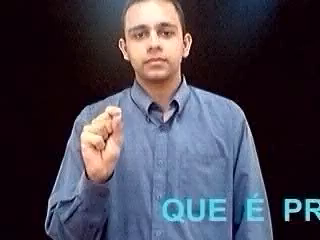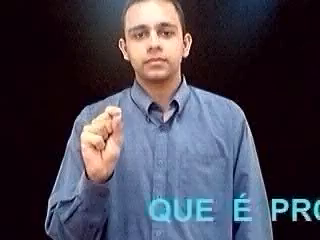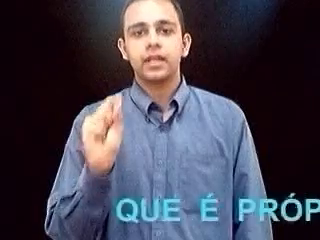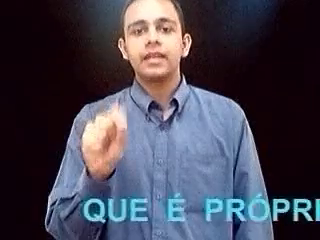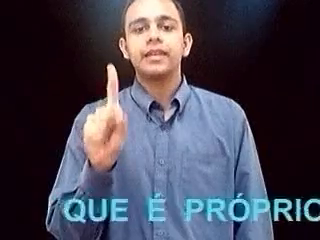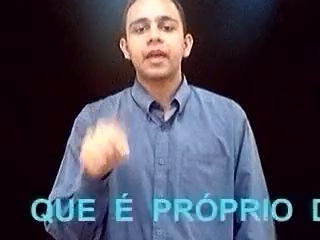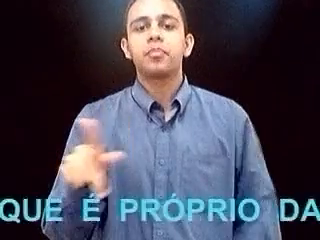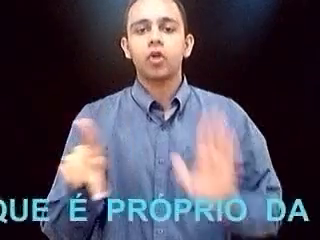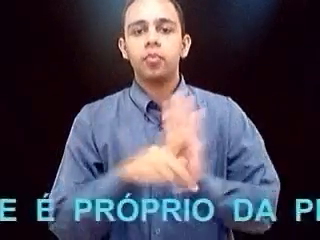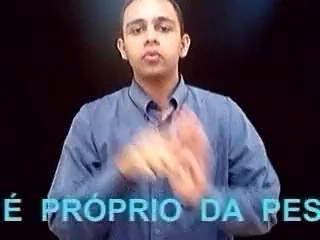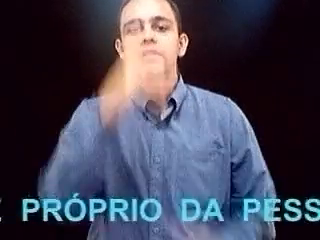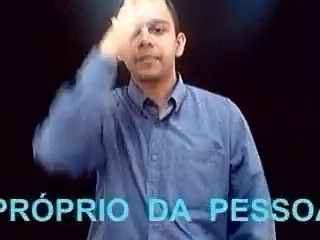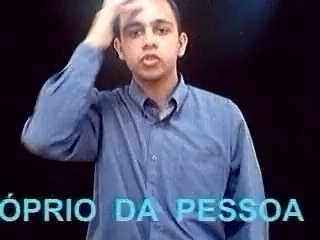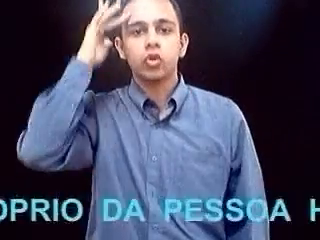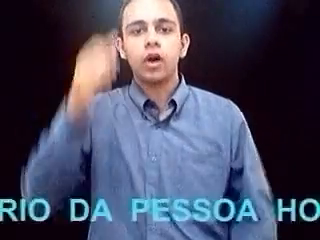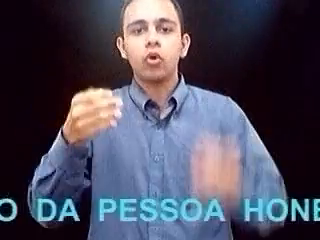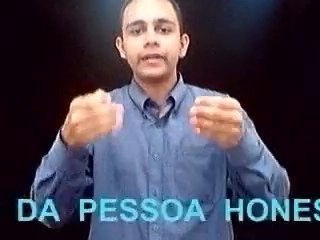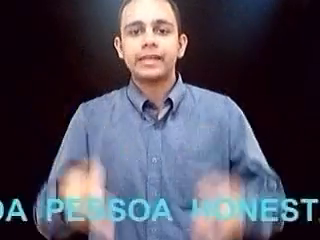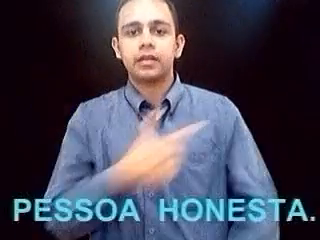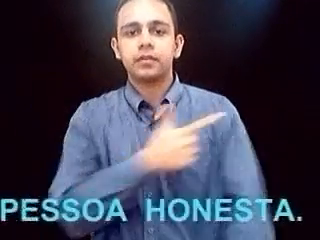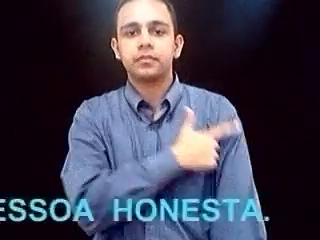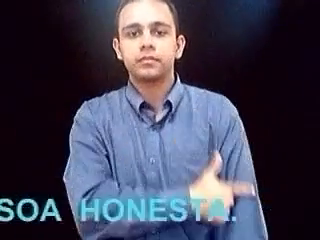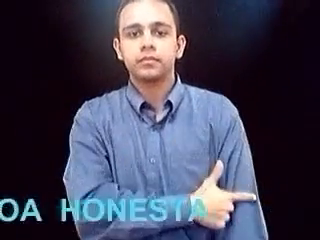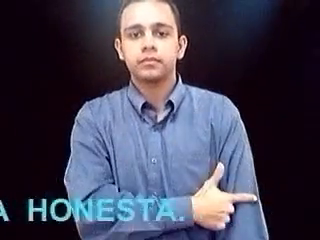hhonestidade